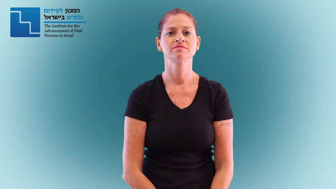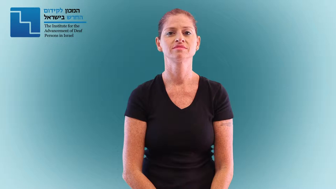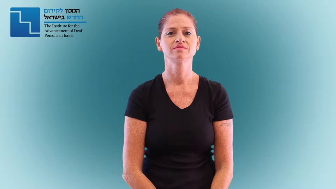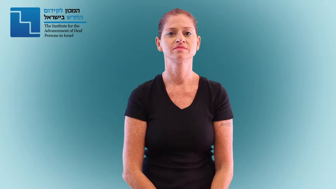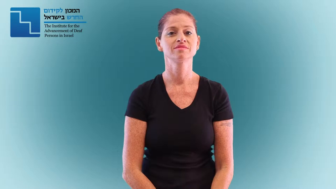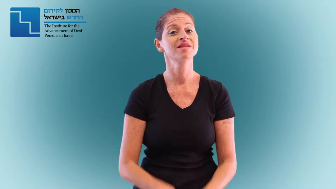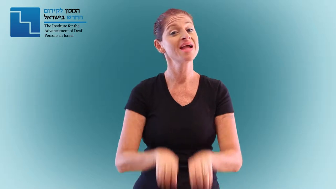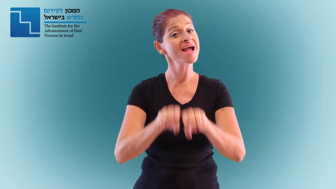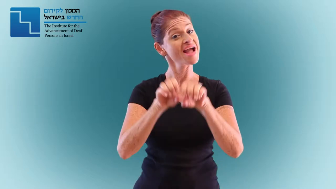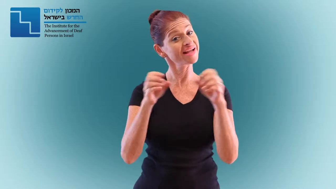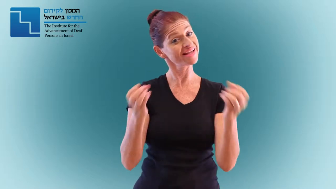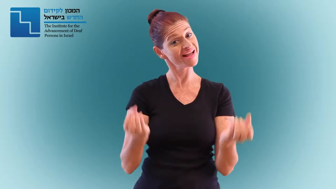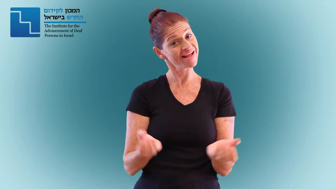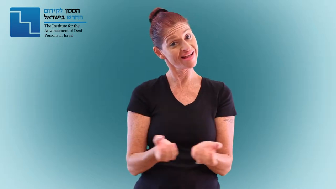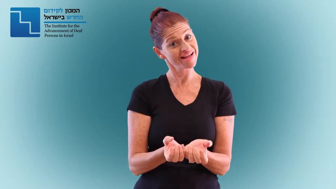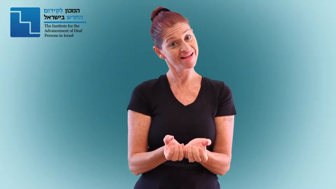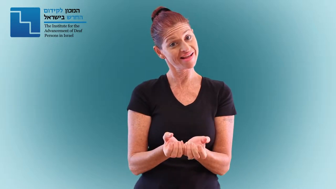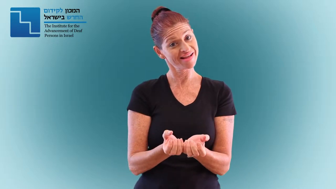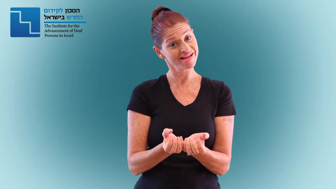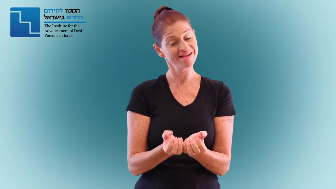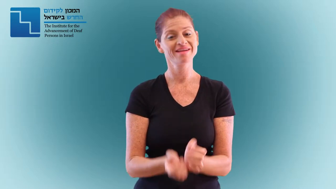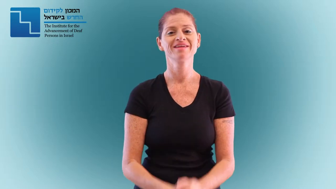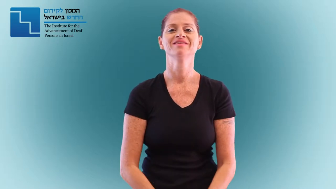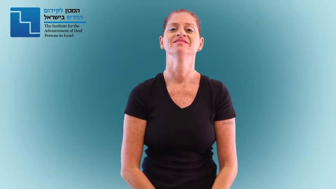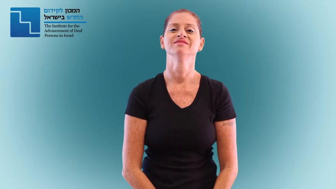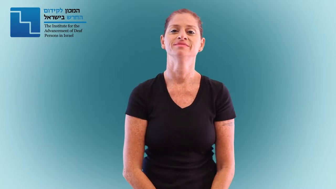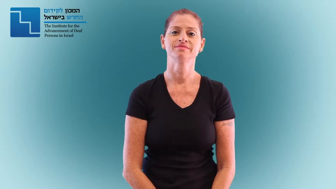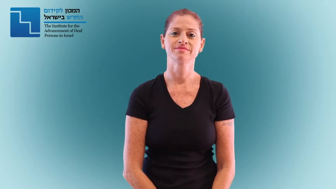הגה